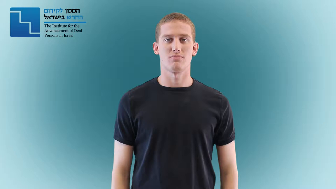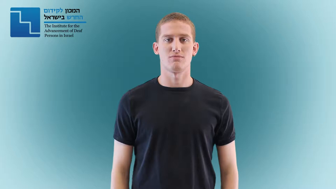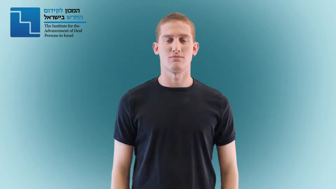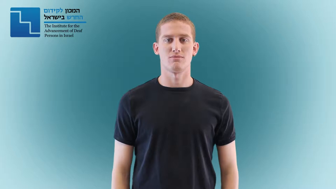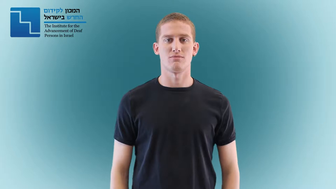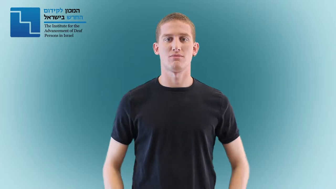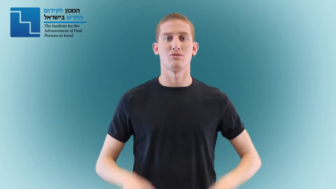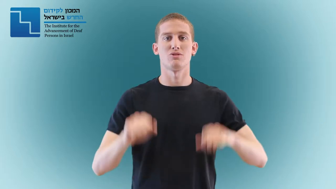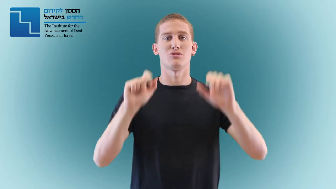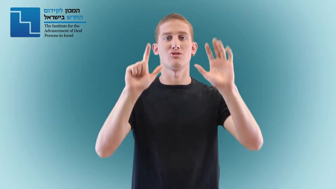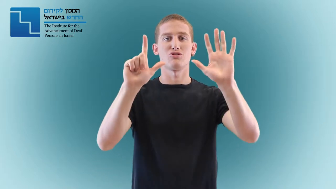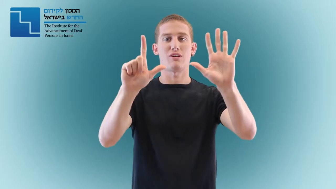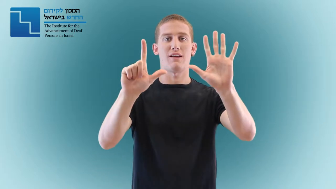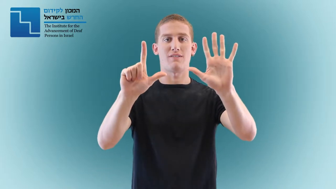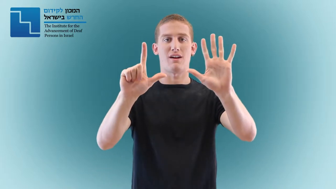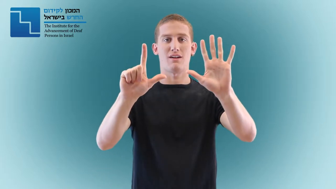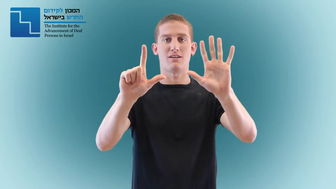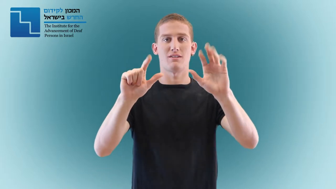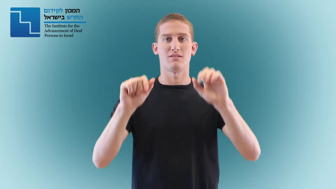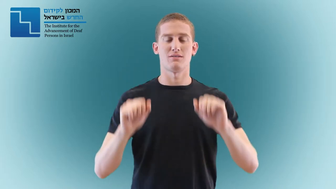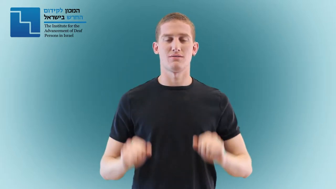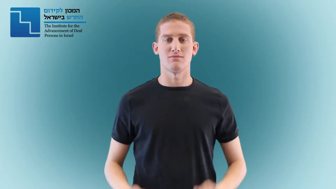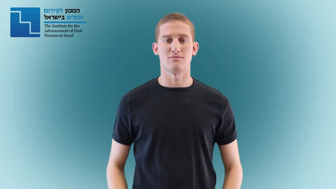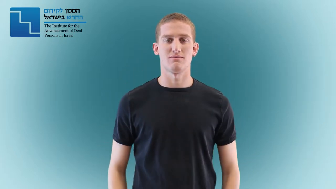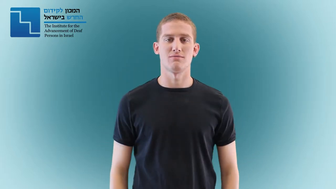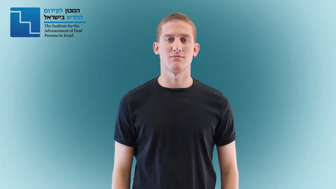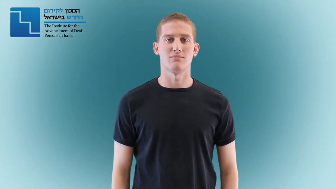שבע